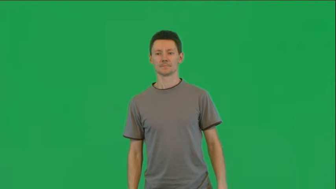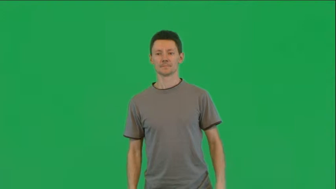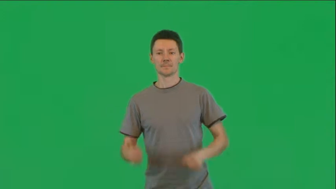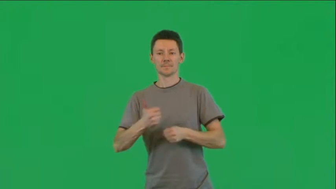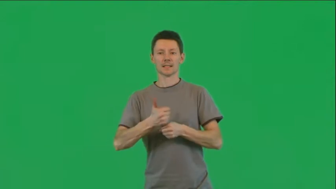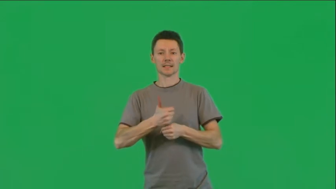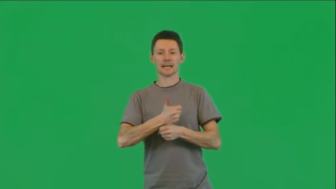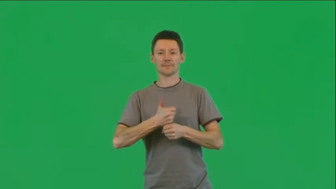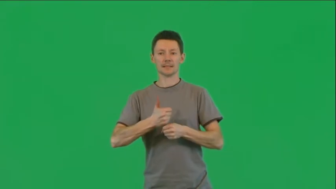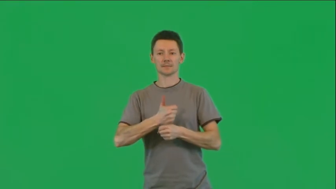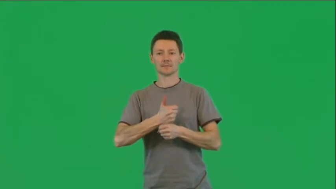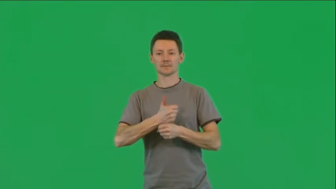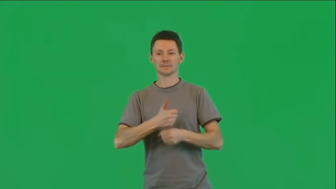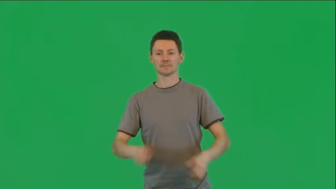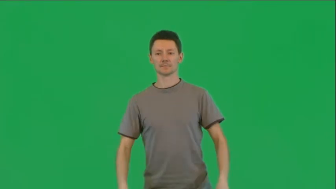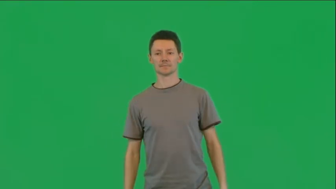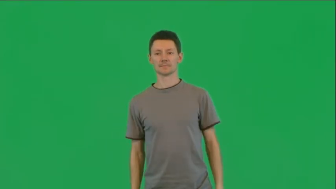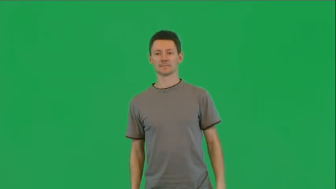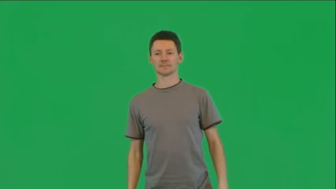kawa